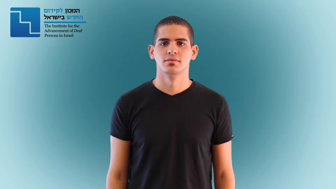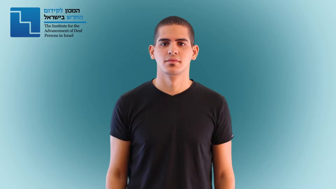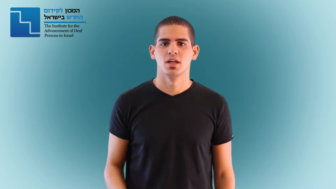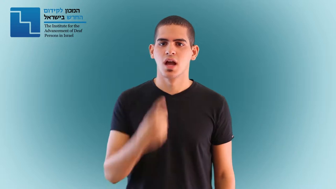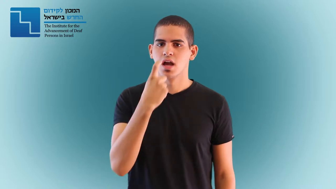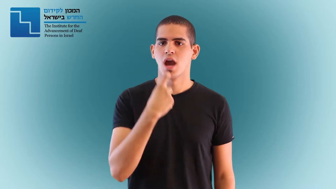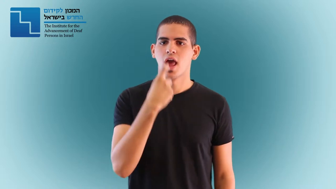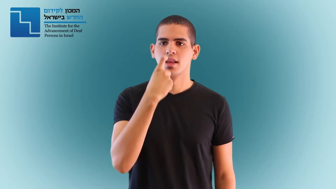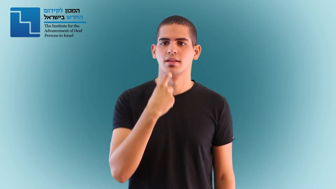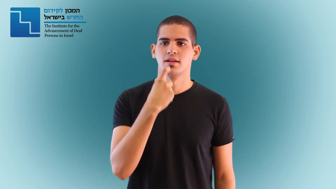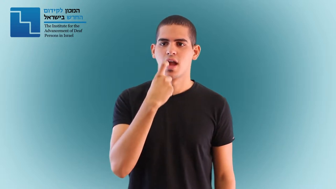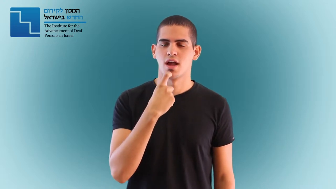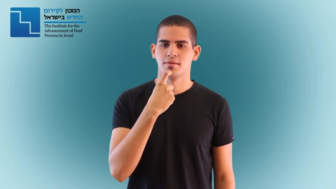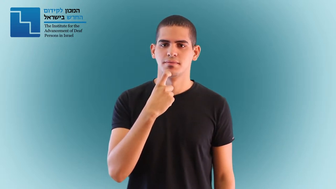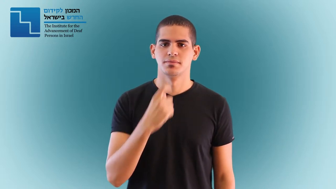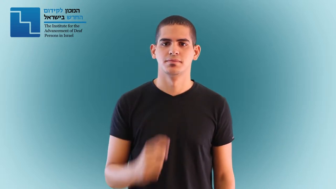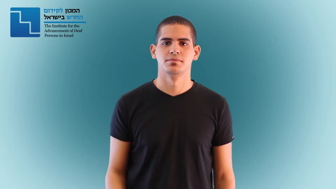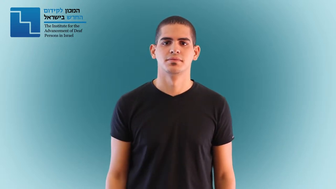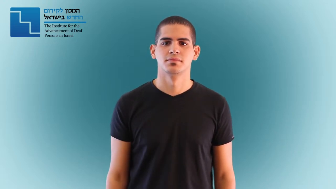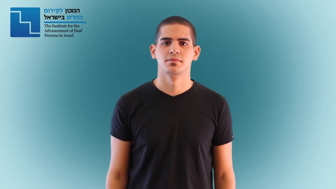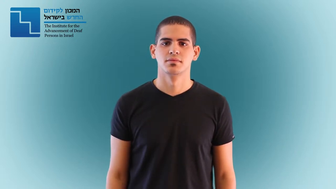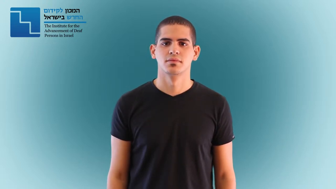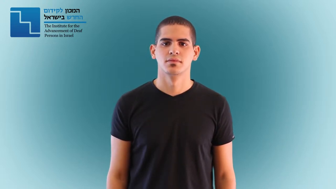קלקיליה